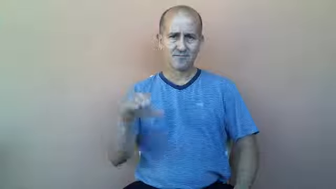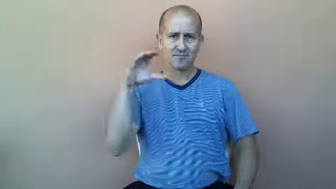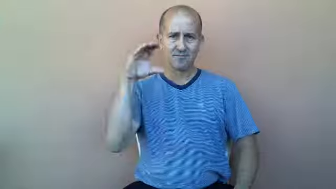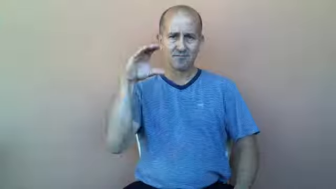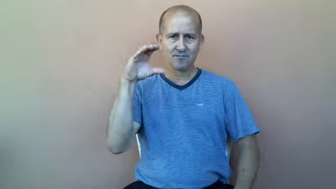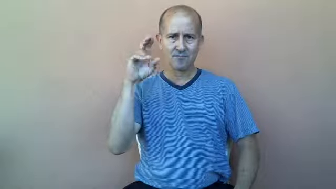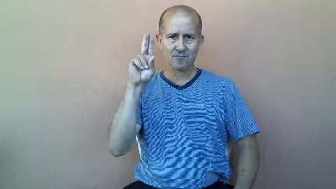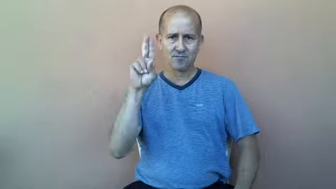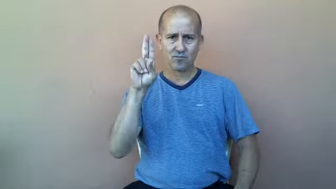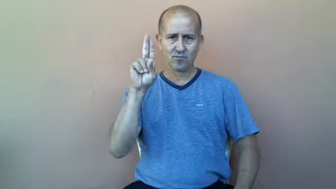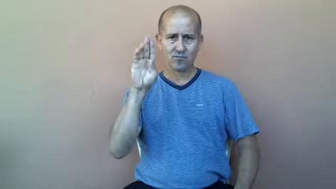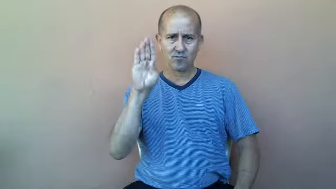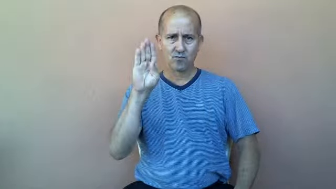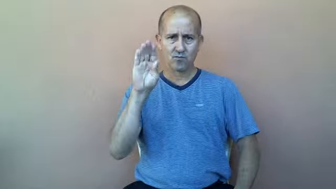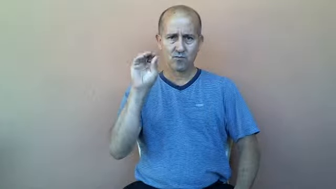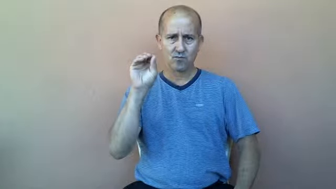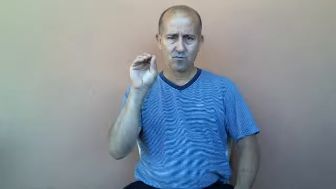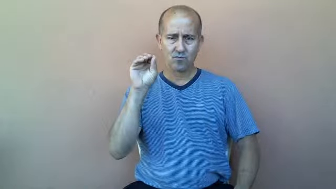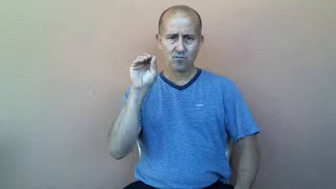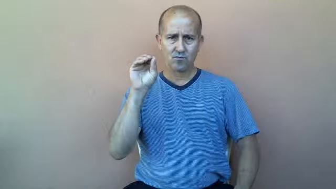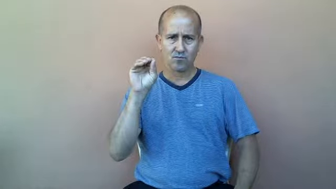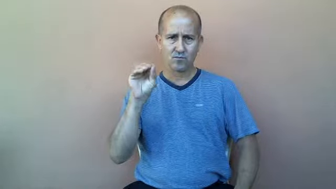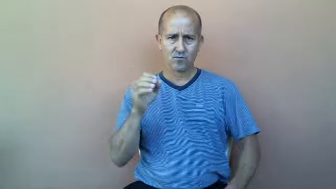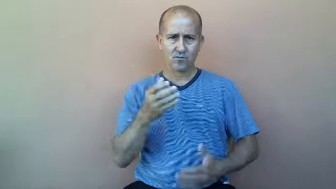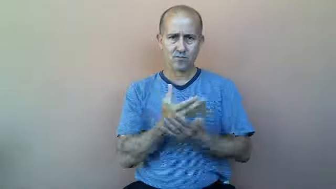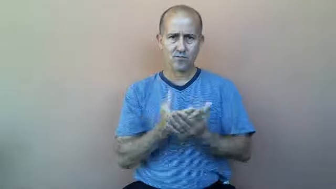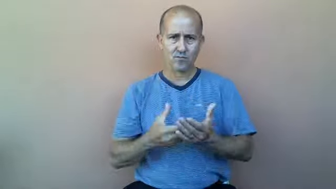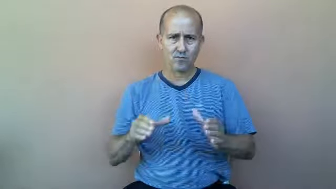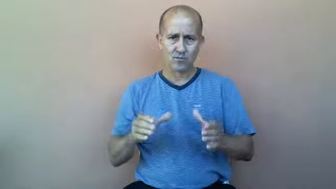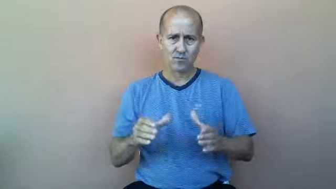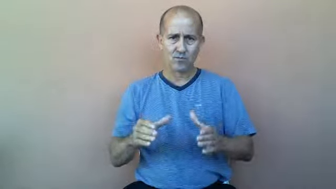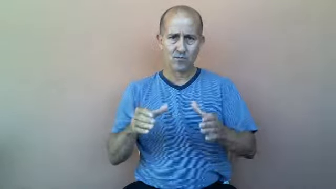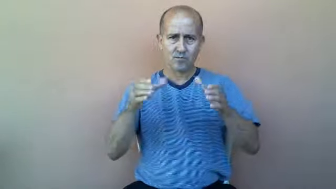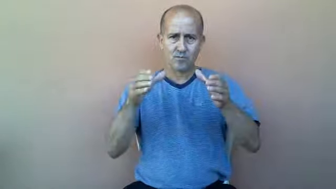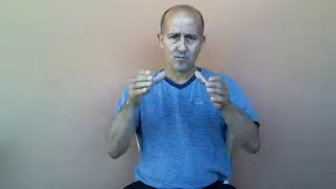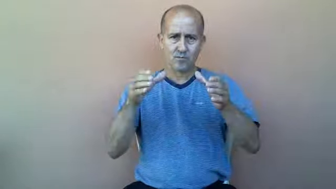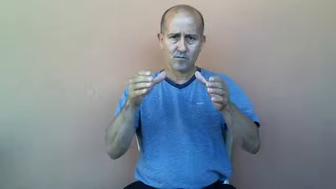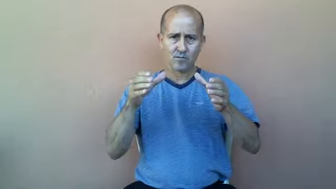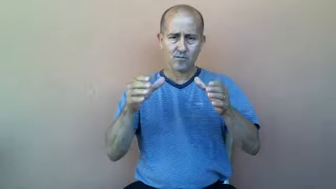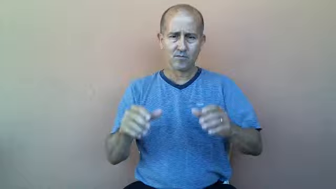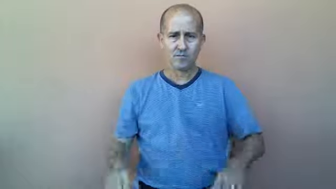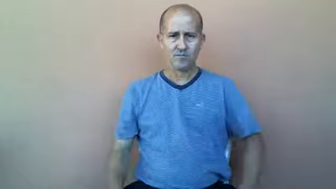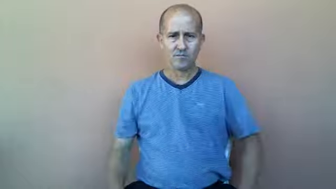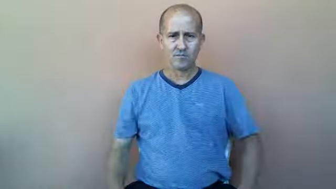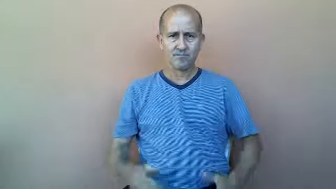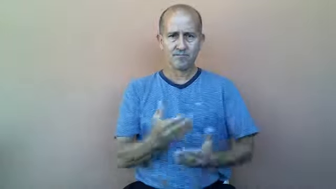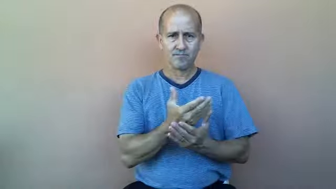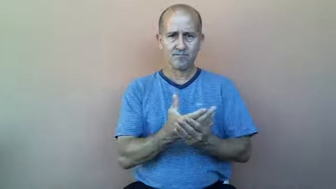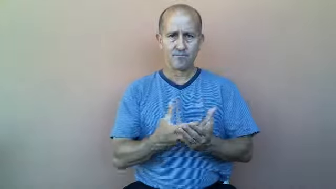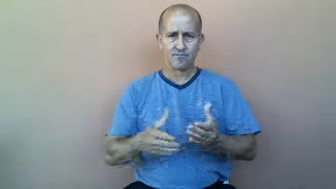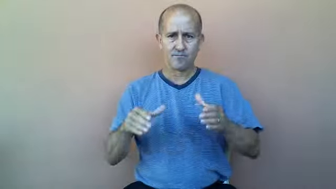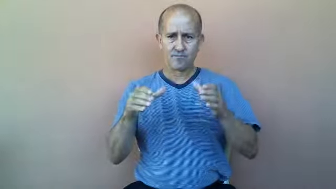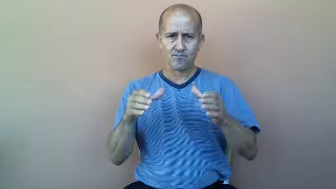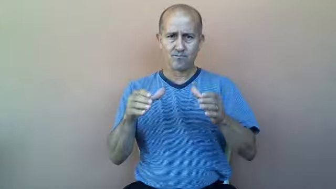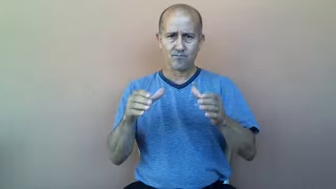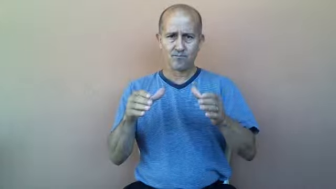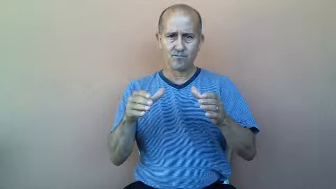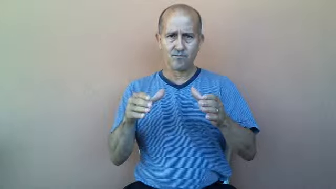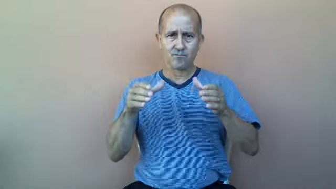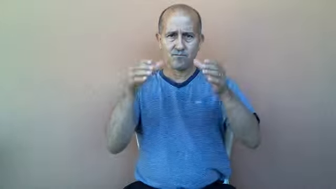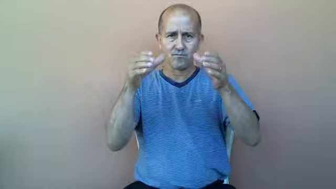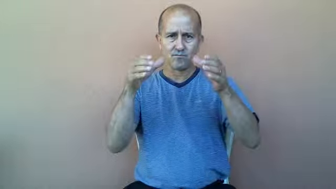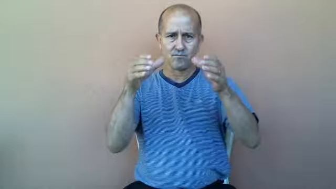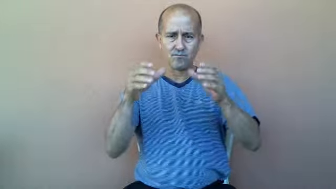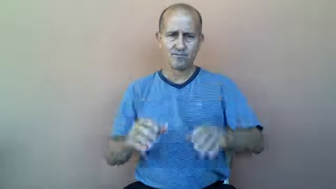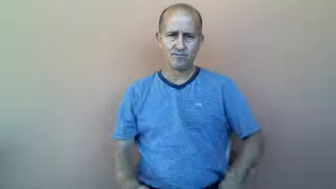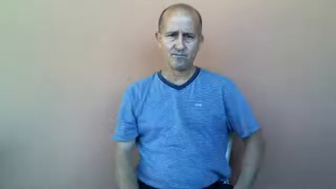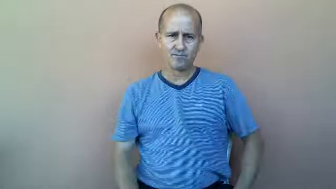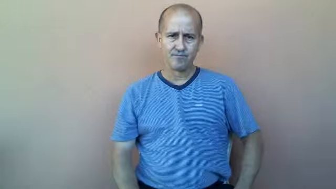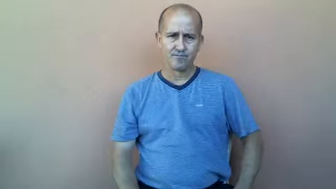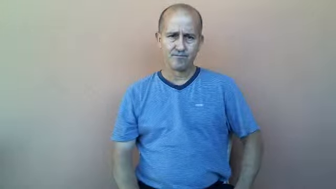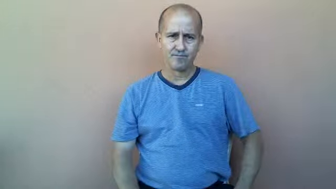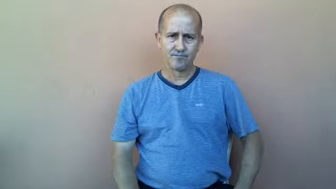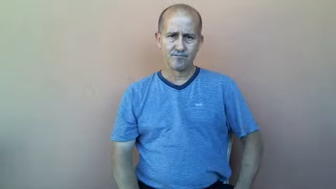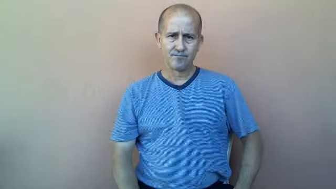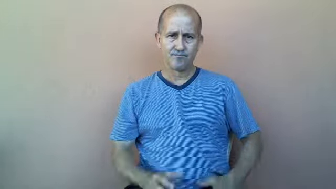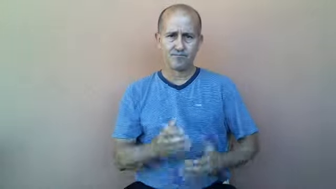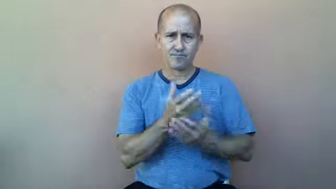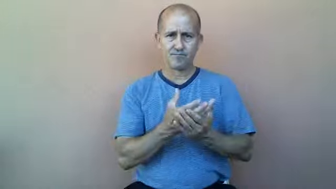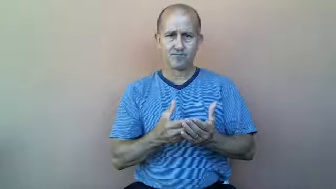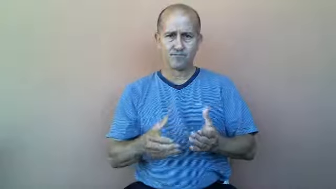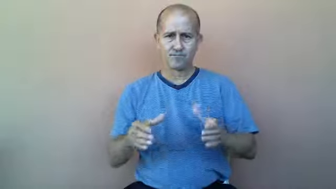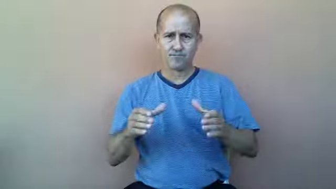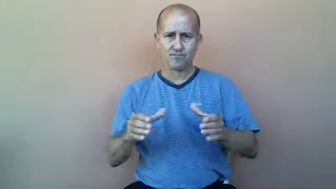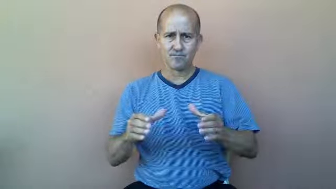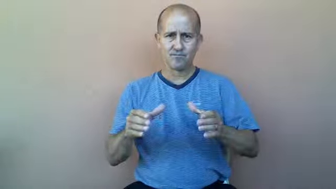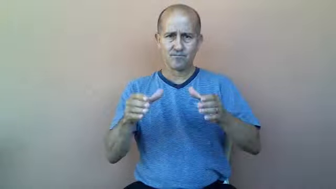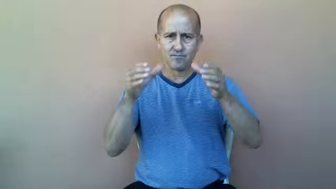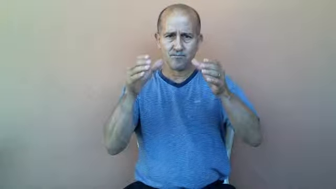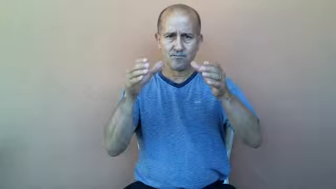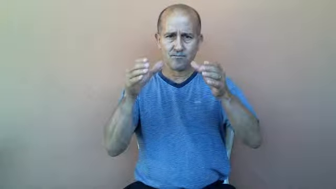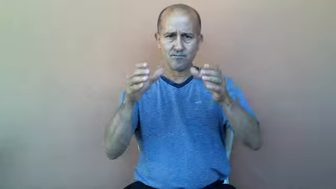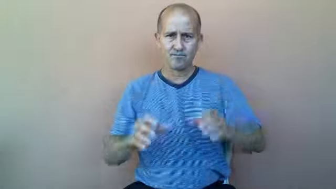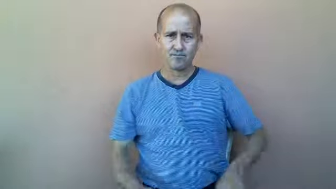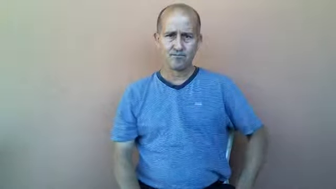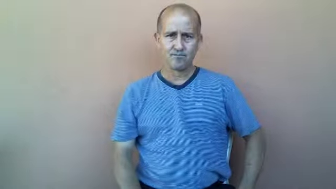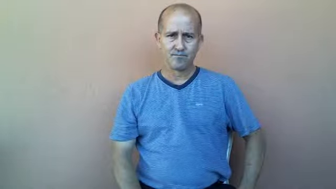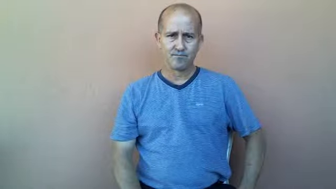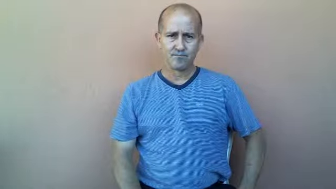cubo